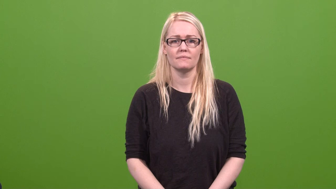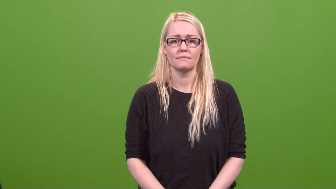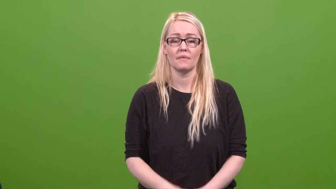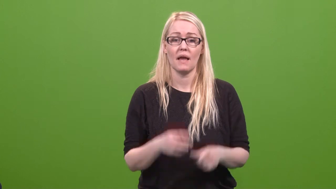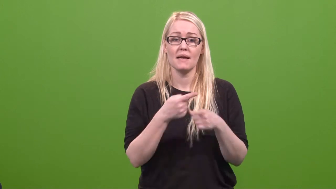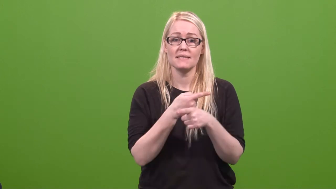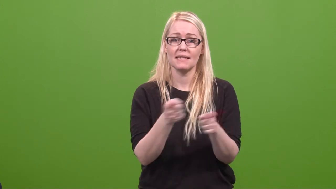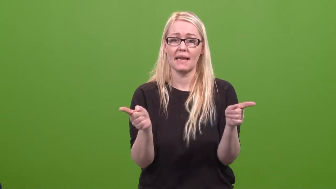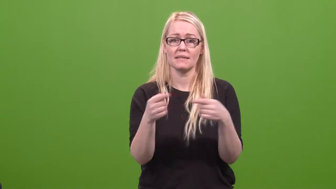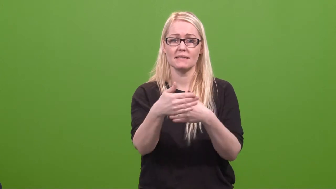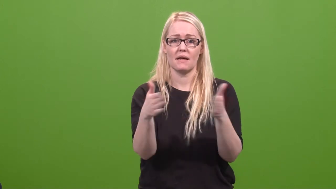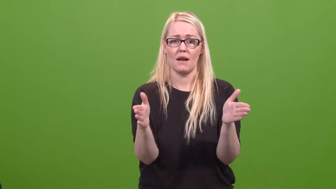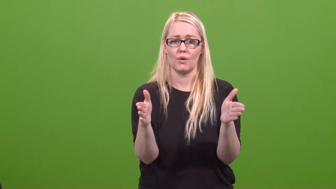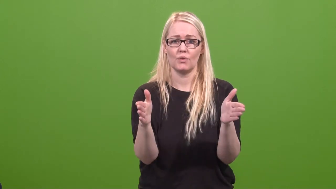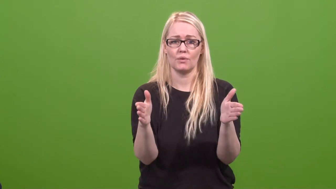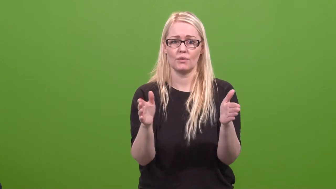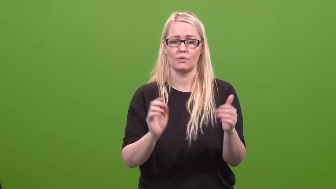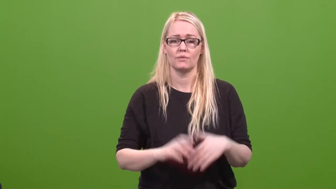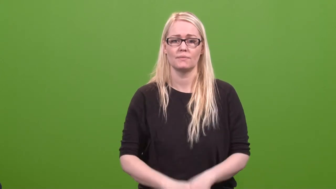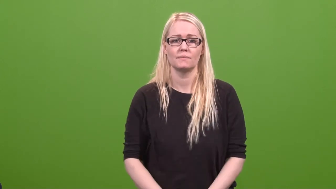Sýningarsalur